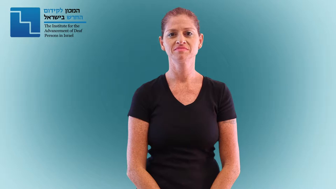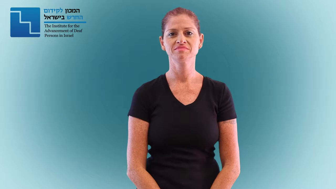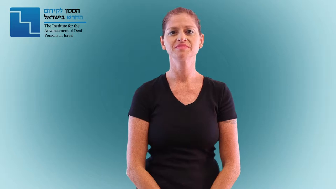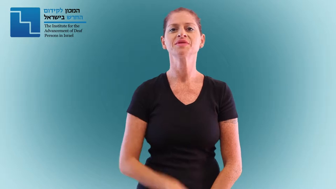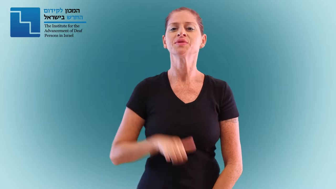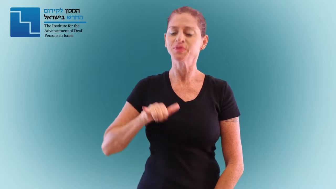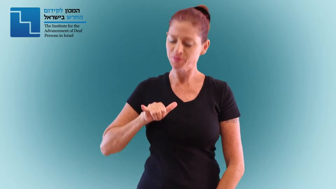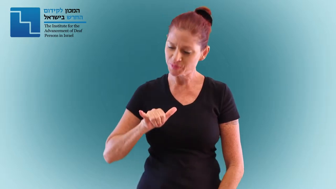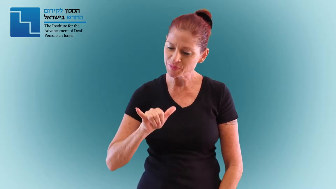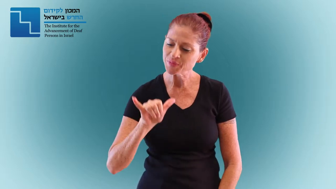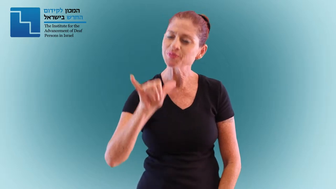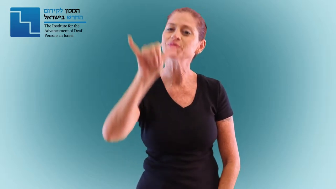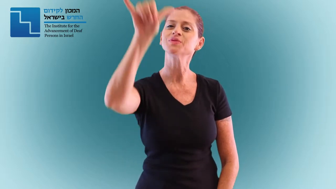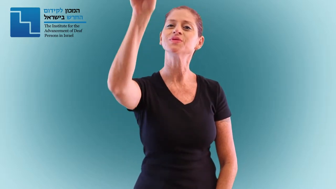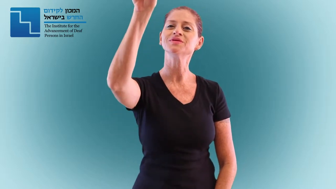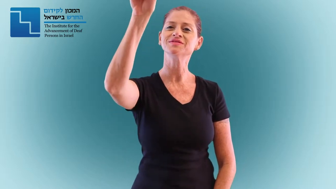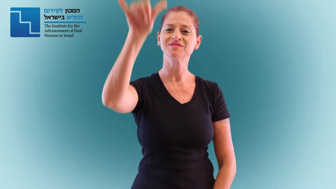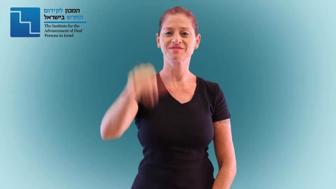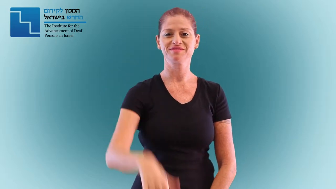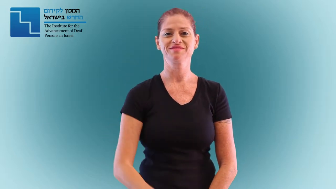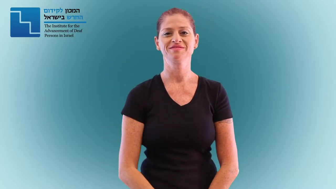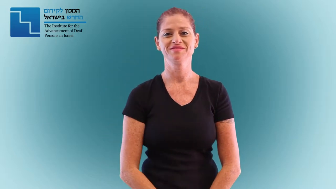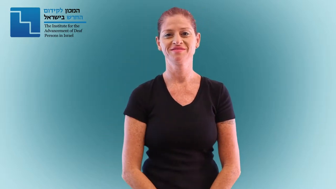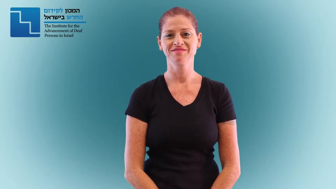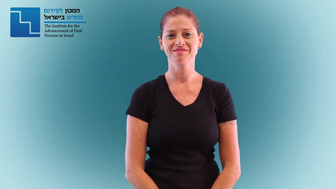להמריא